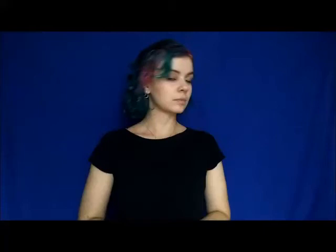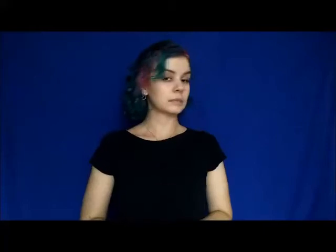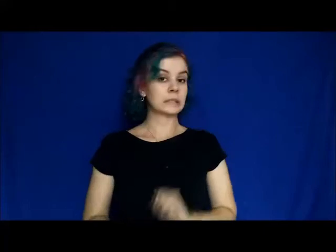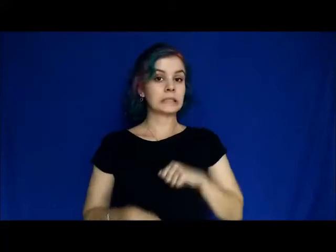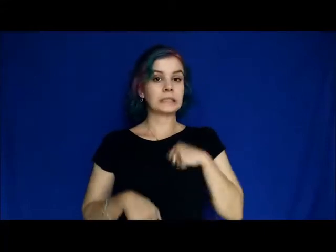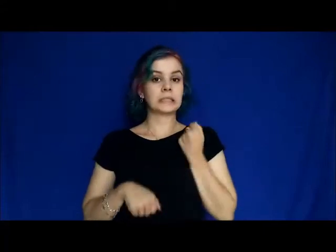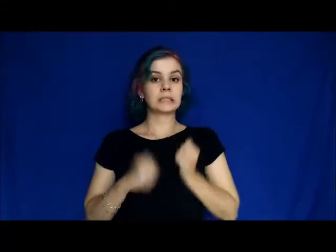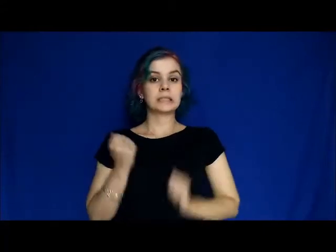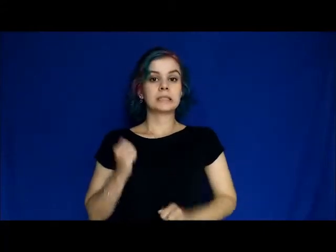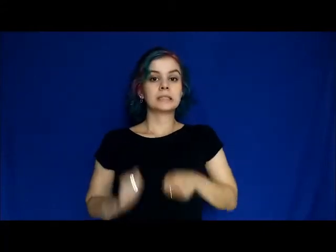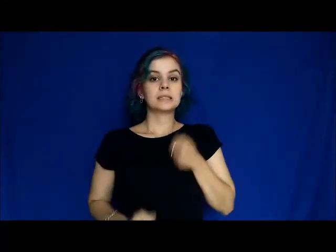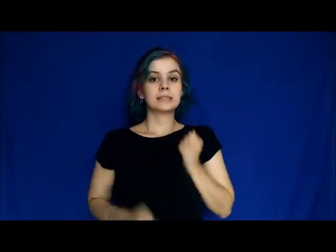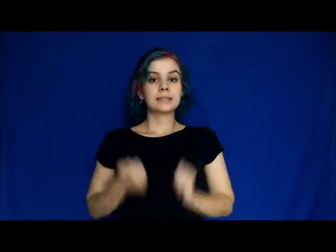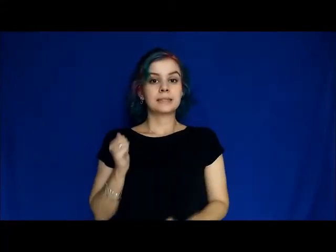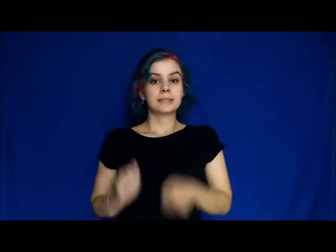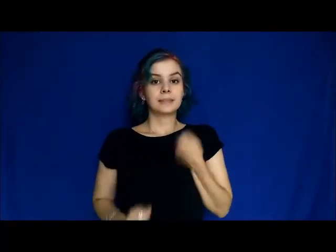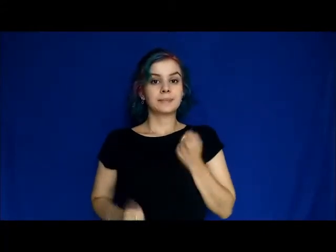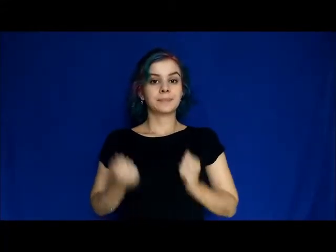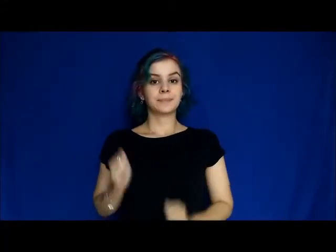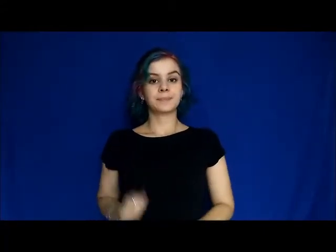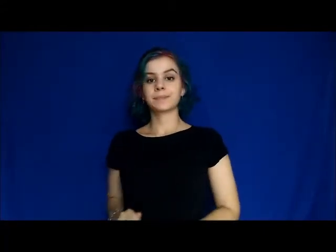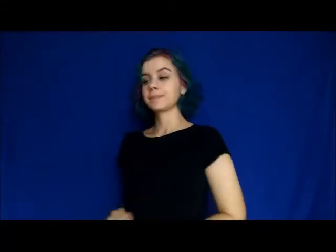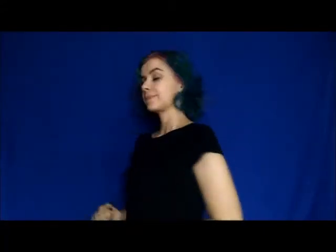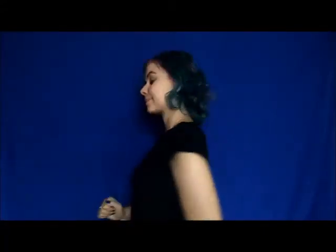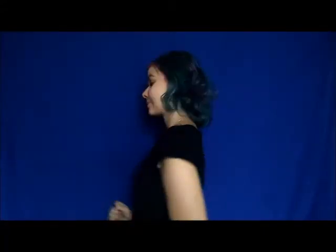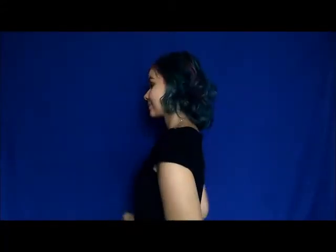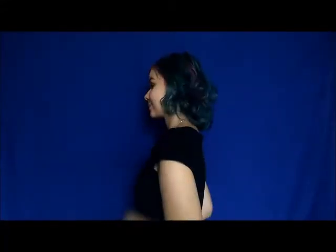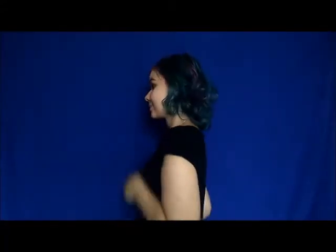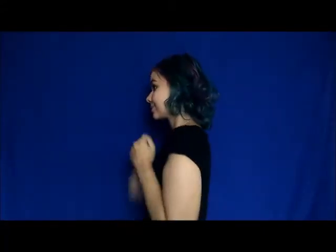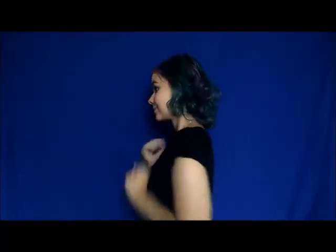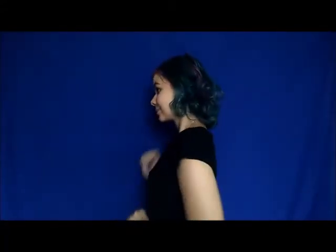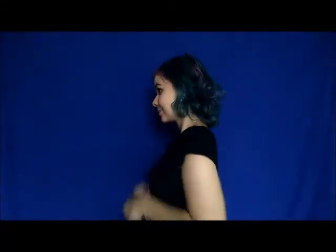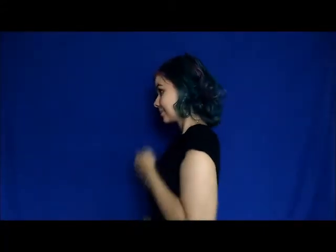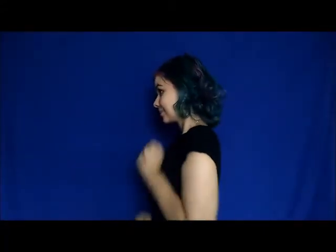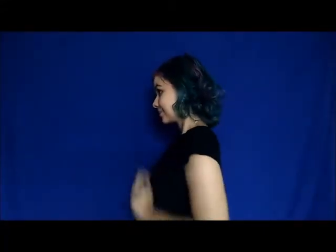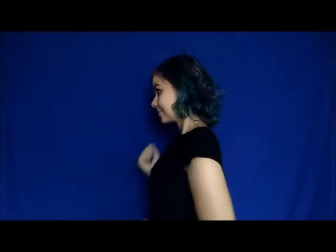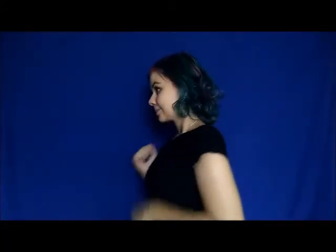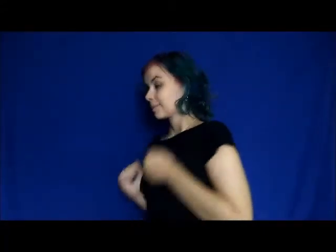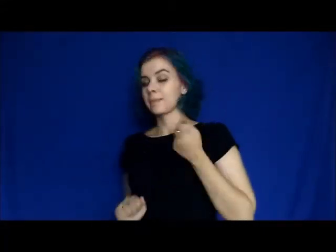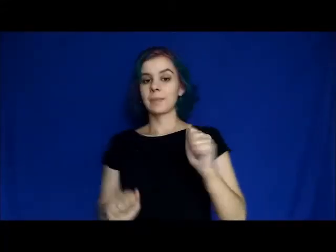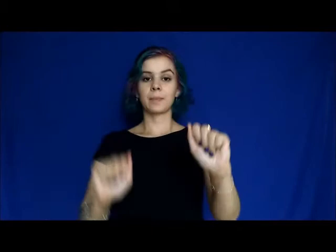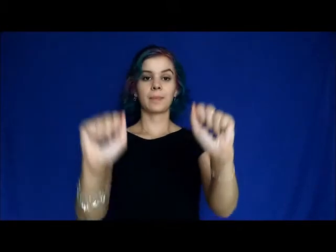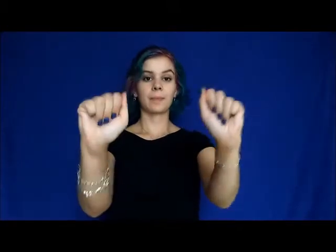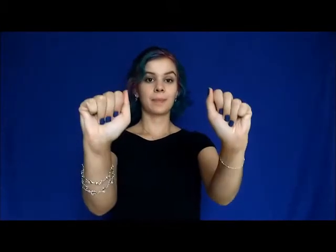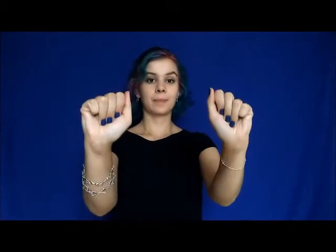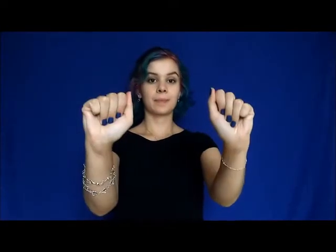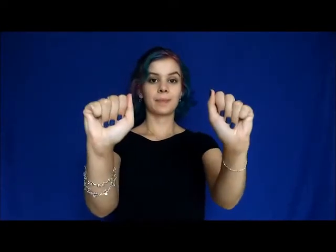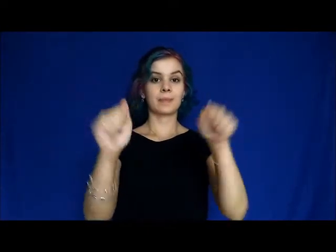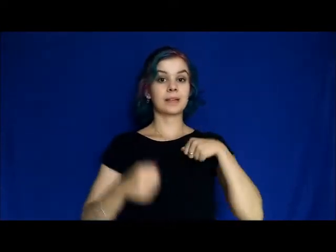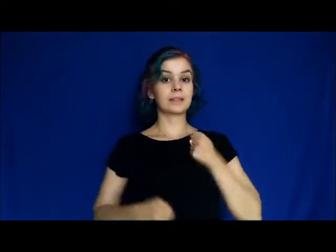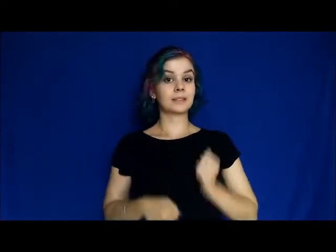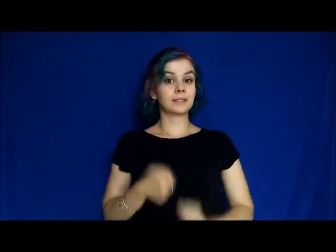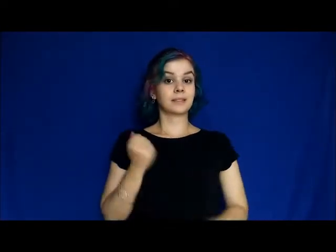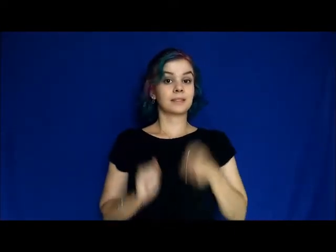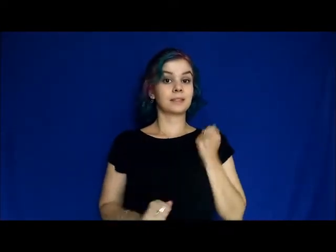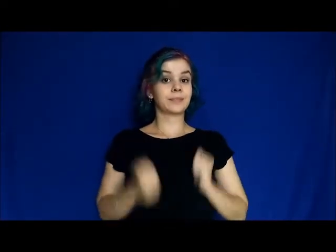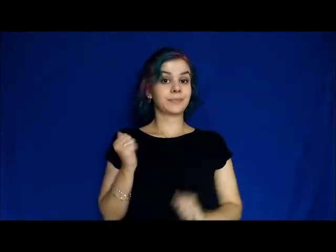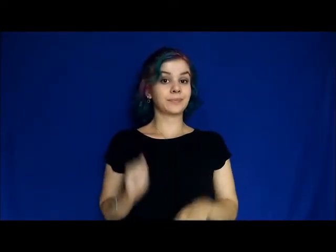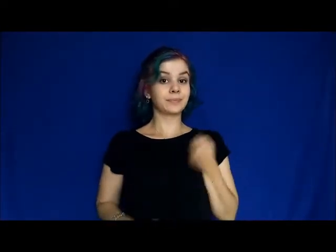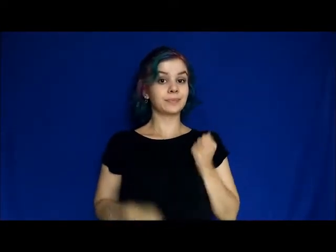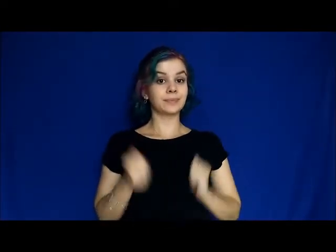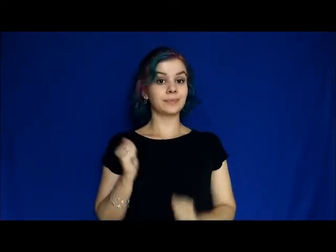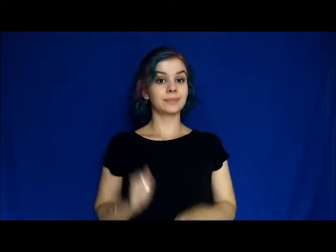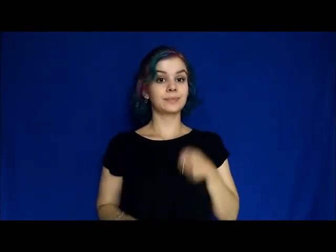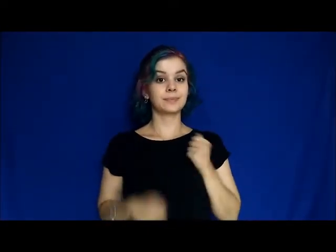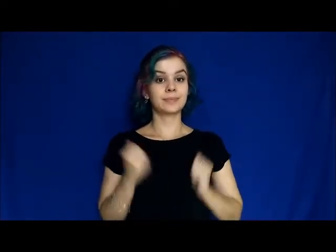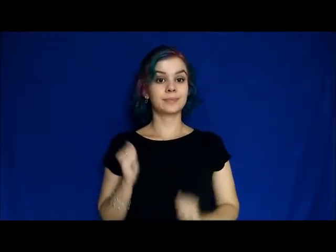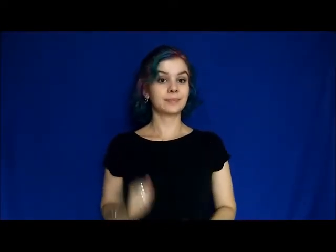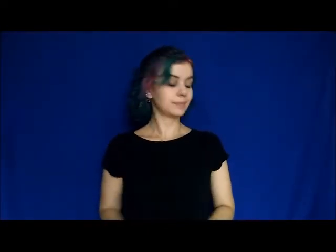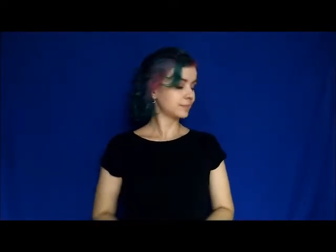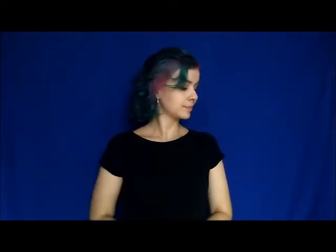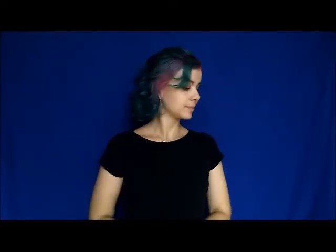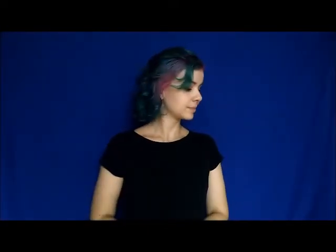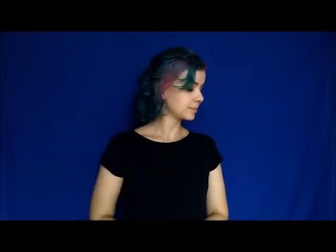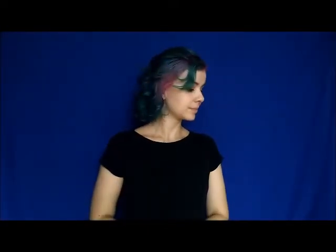Ansiedade